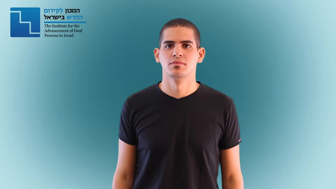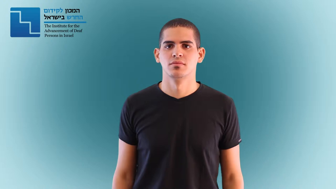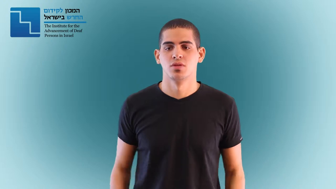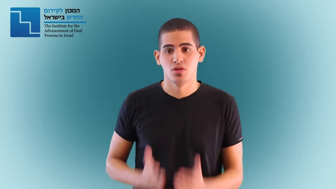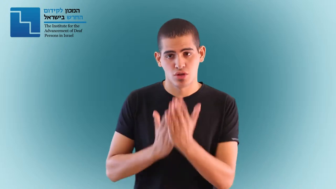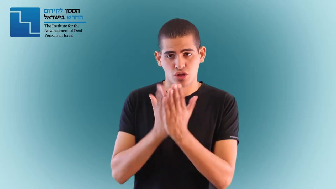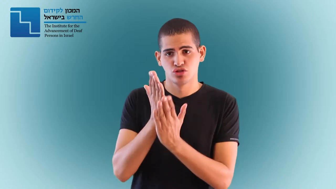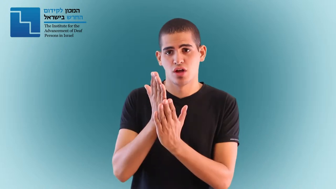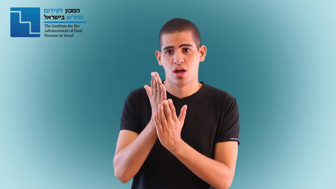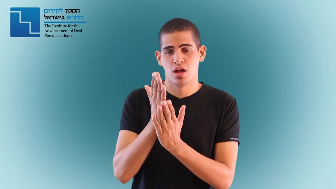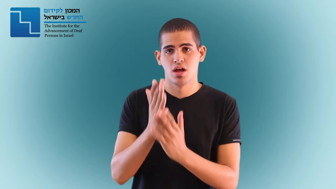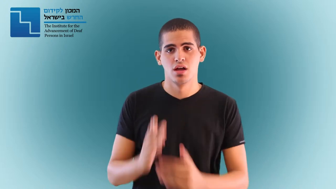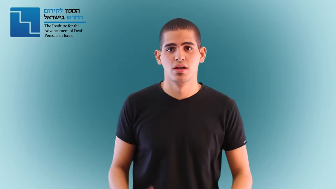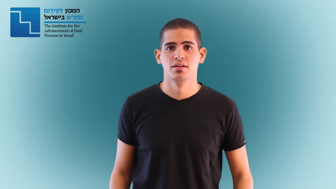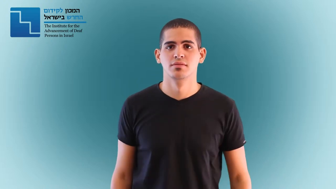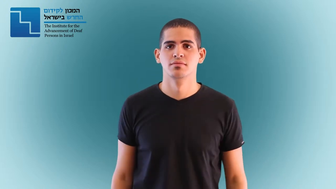ישר / יושר